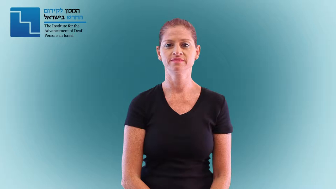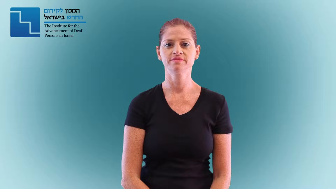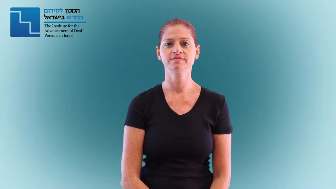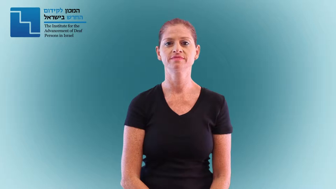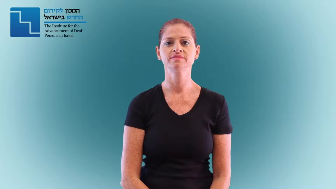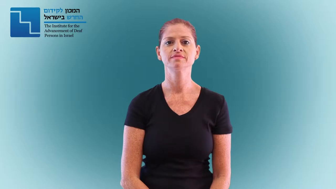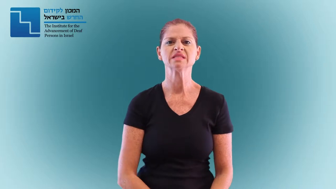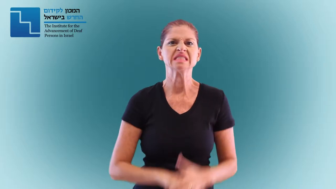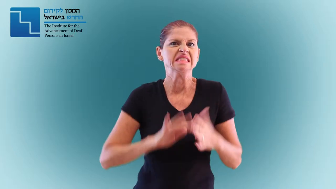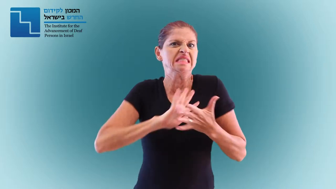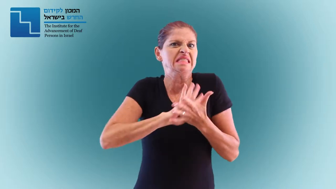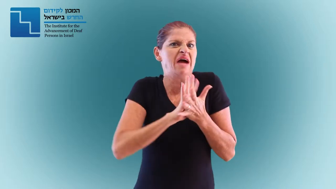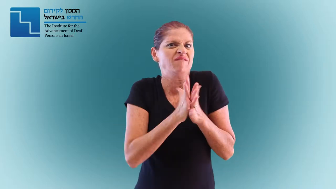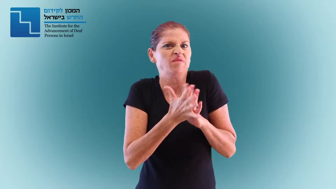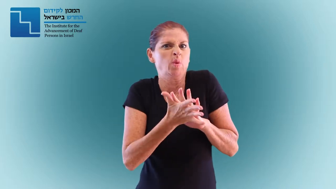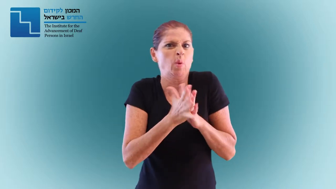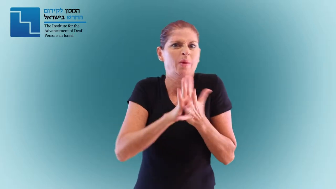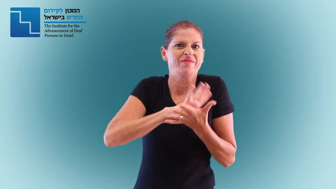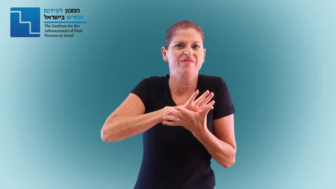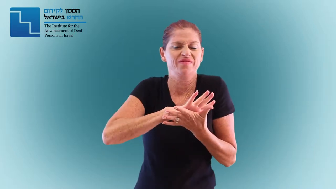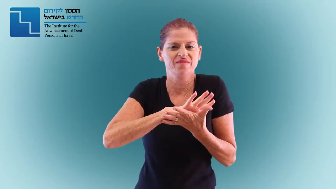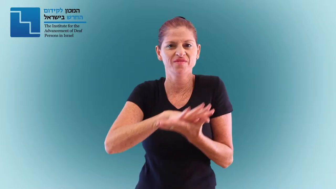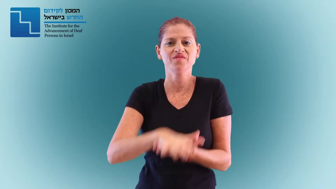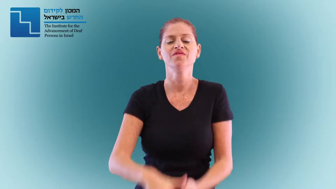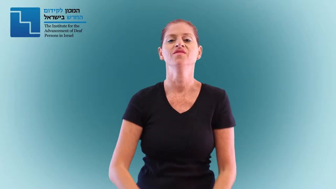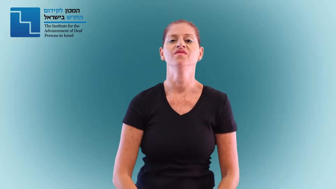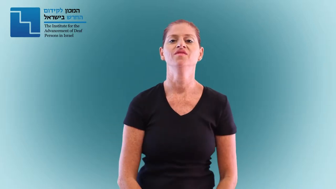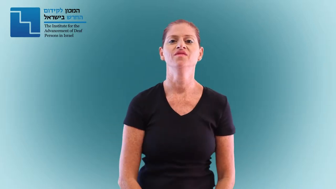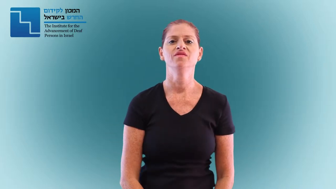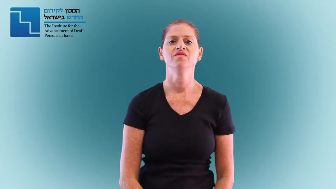צפוף